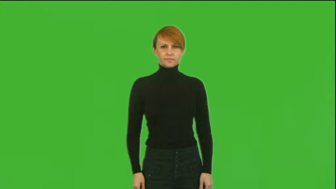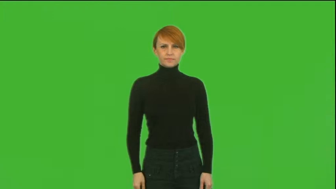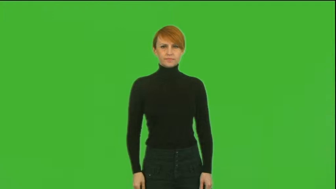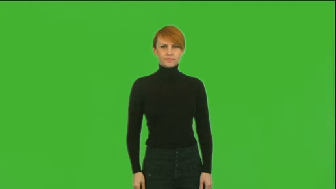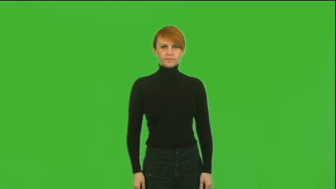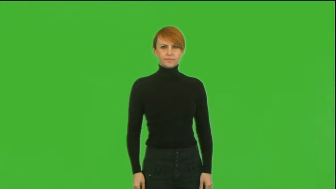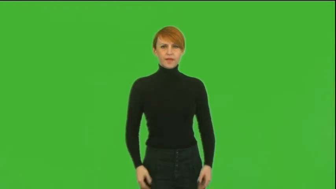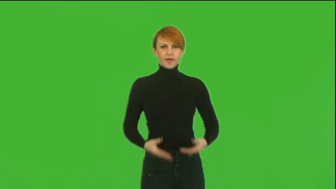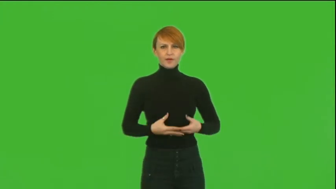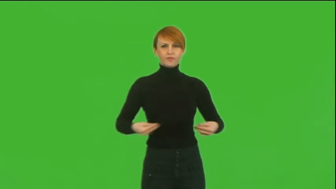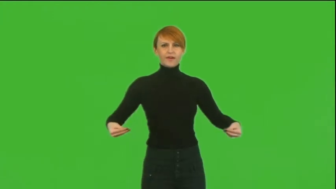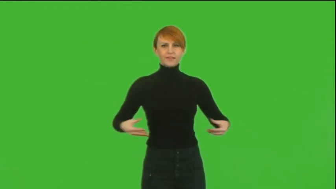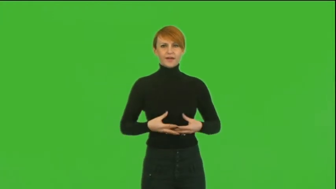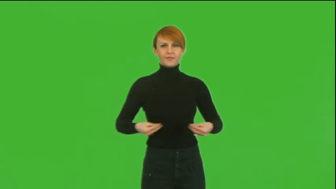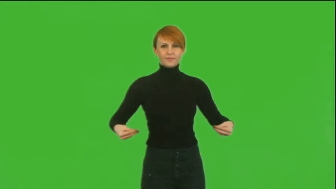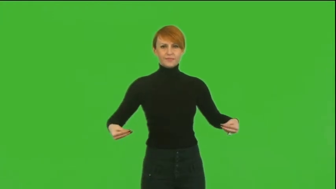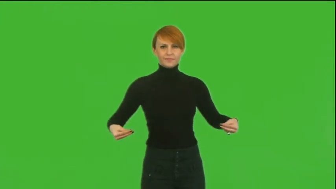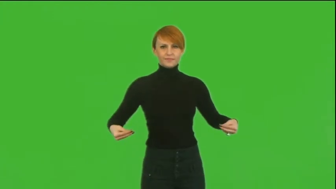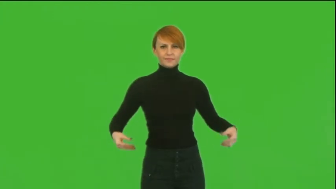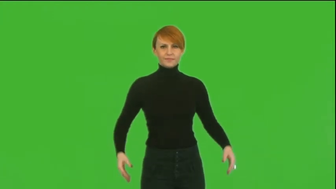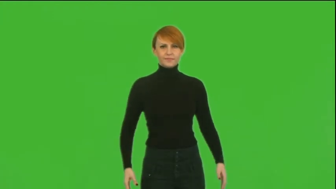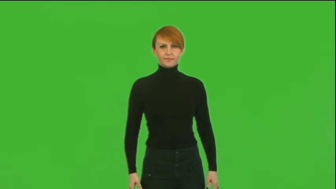wata